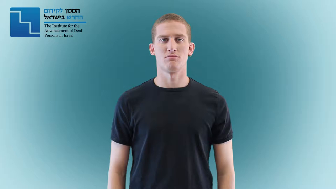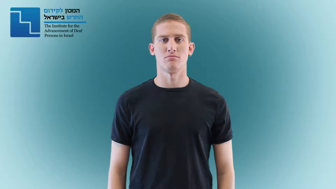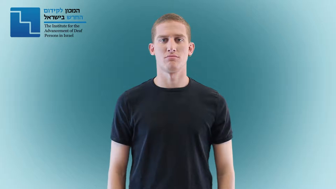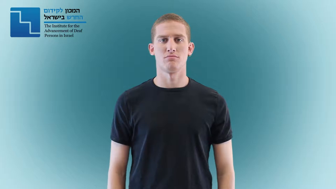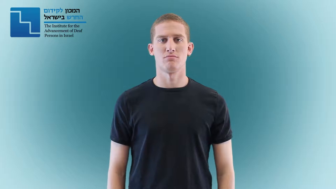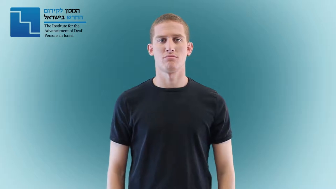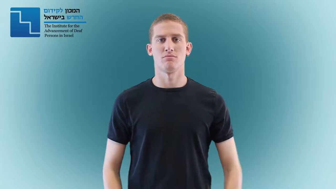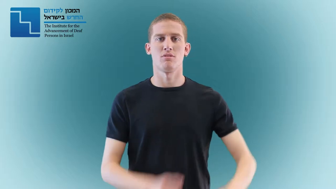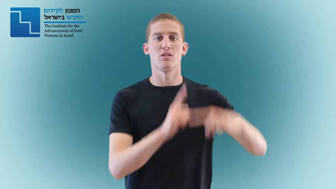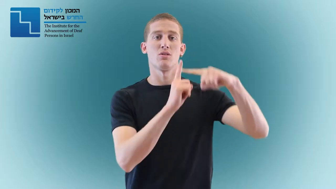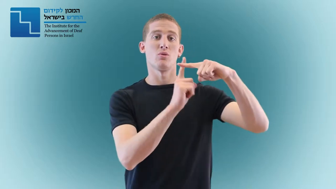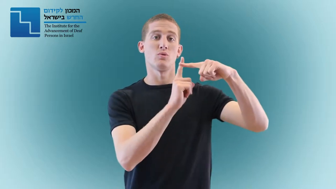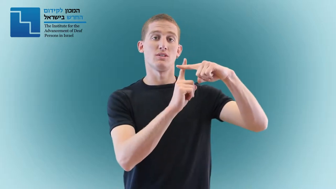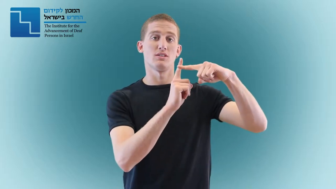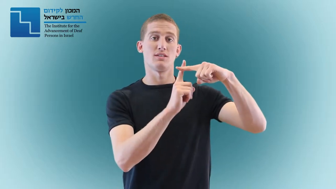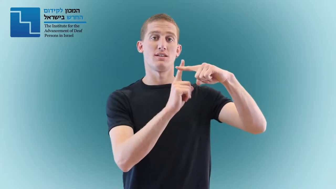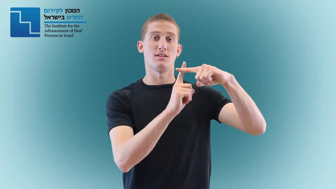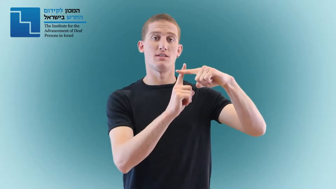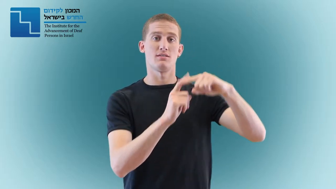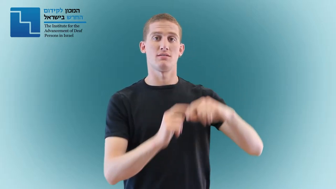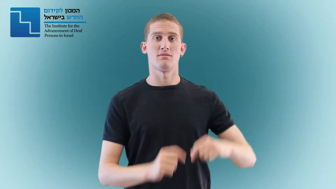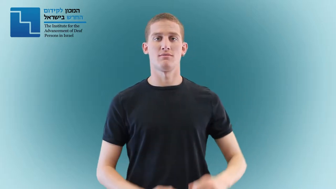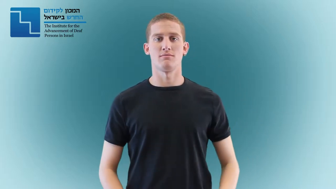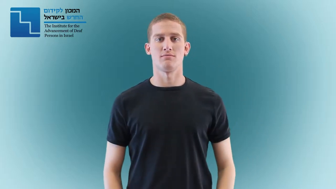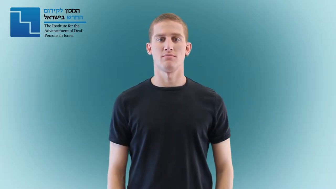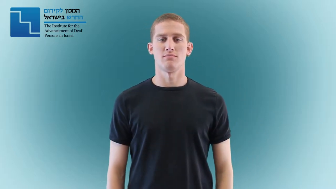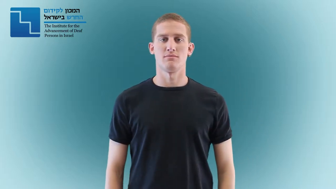נוצרי